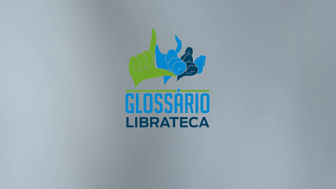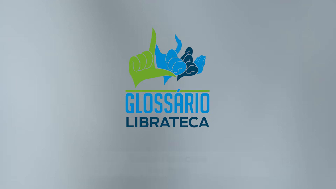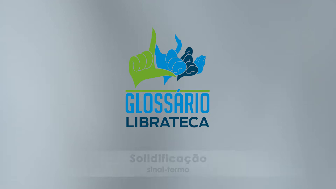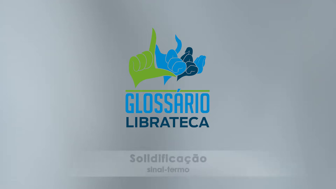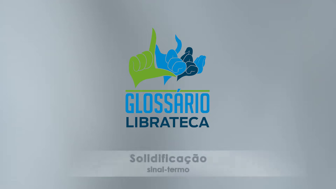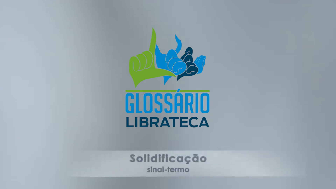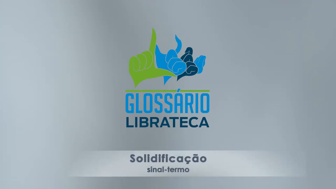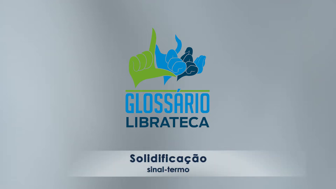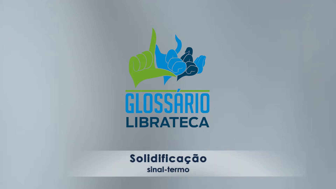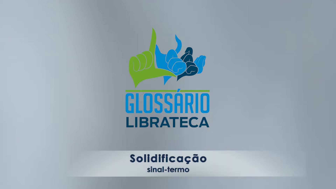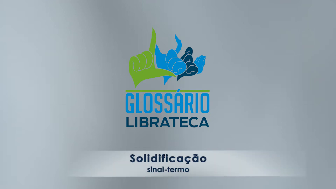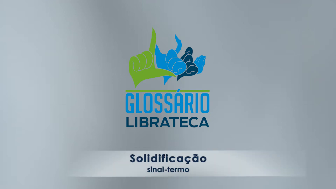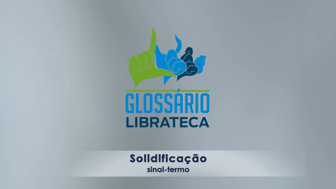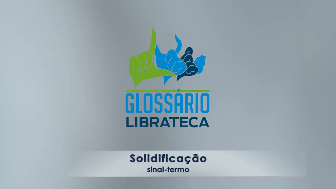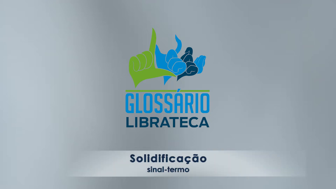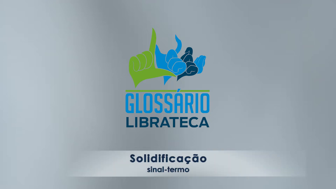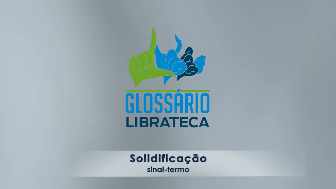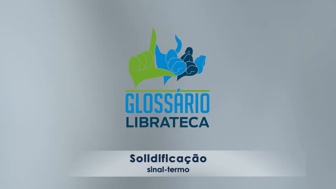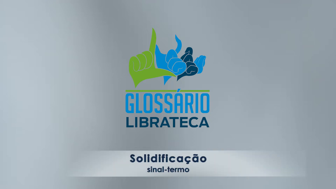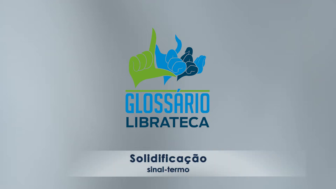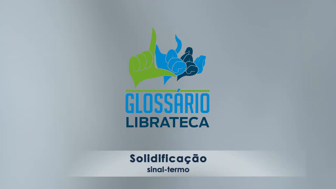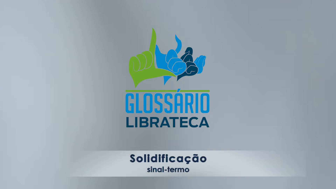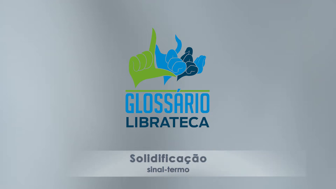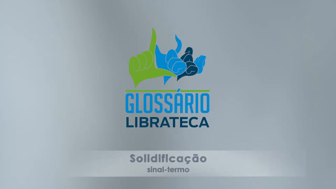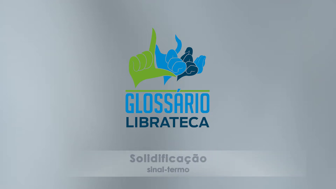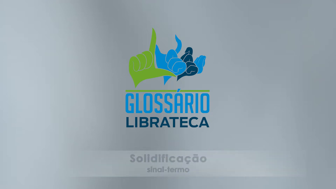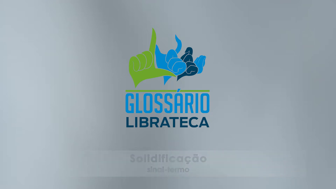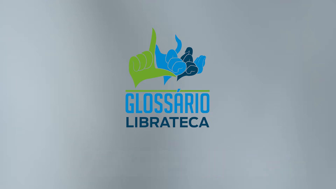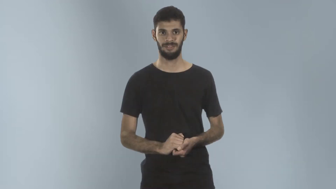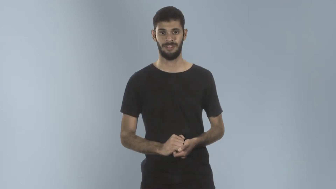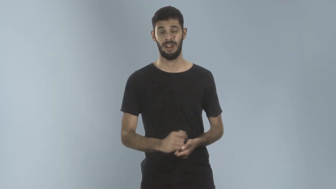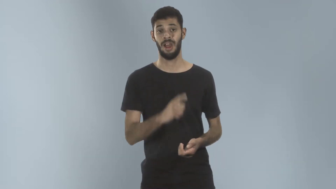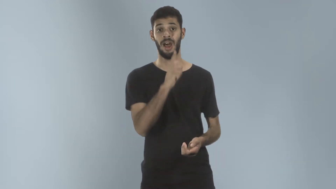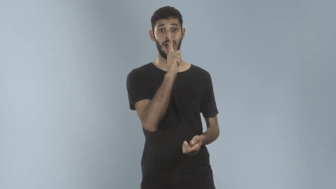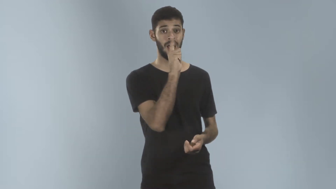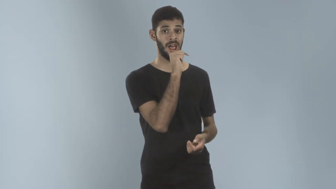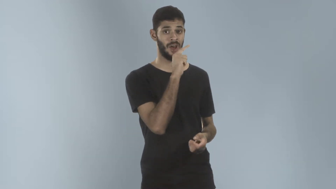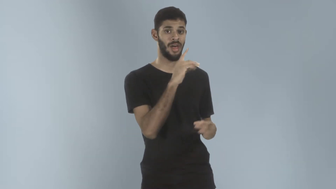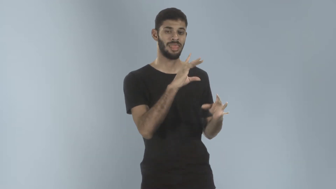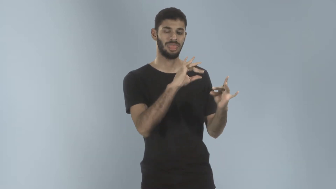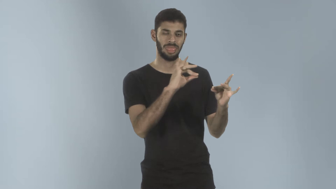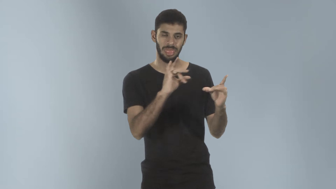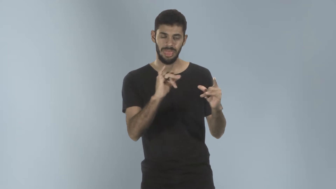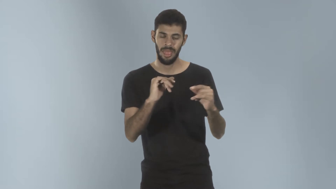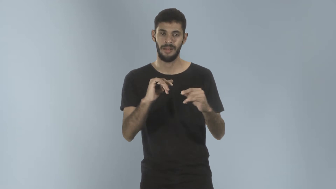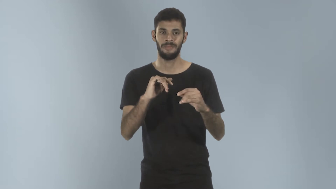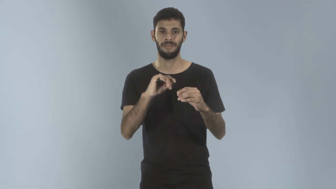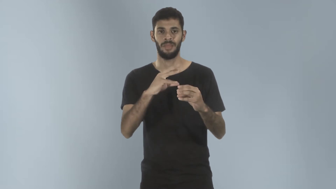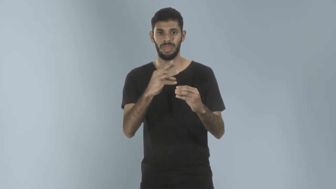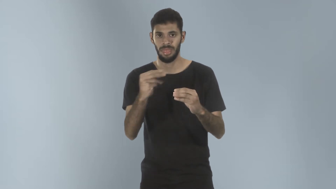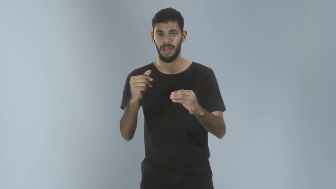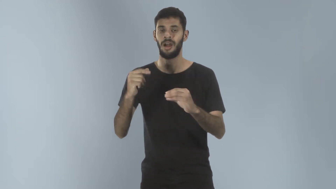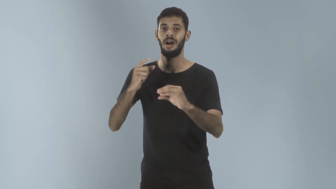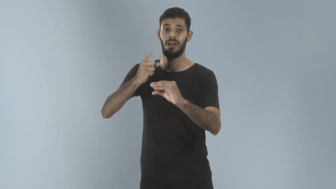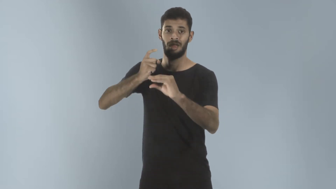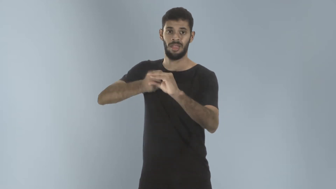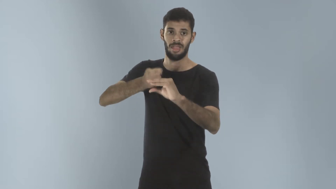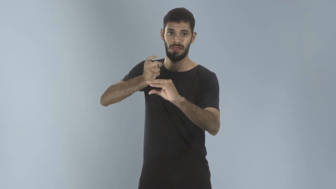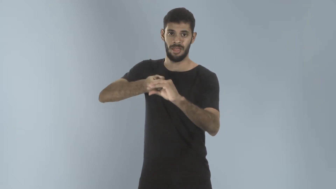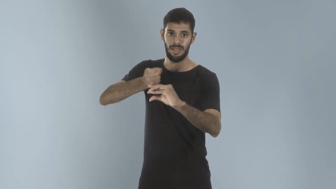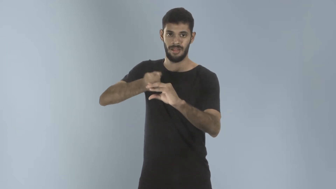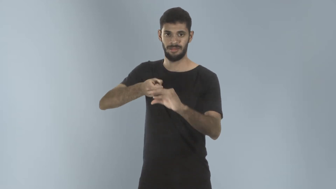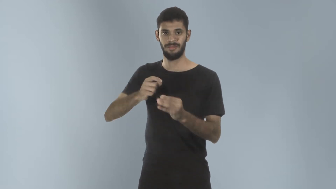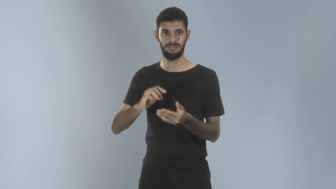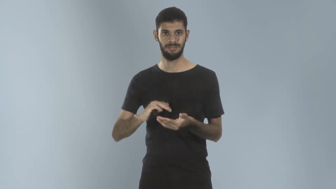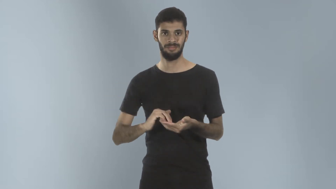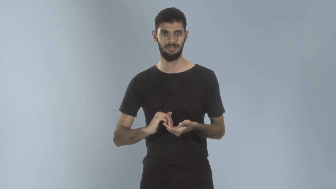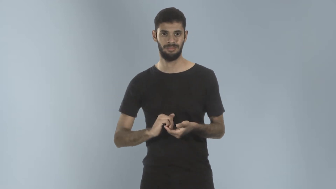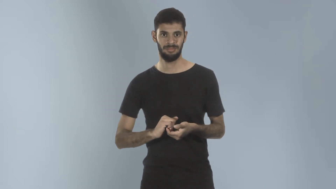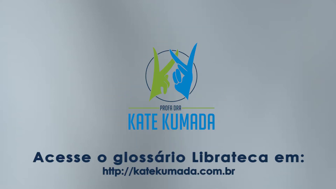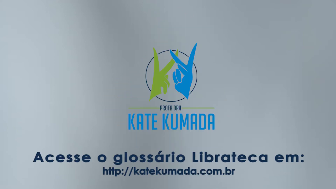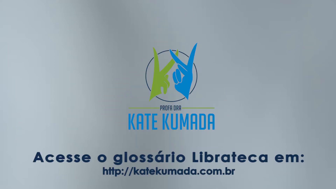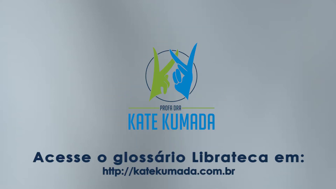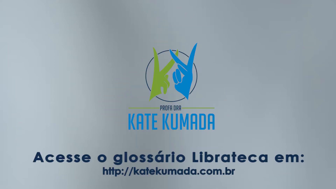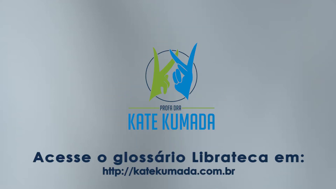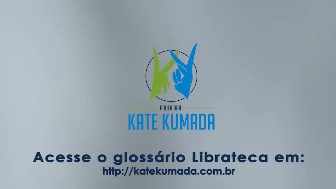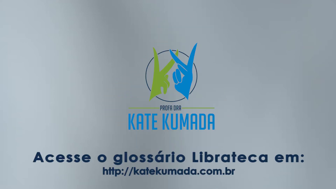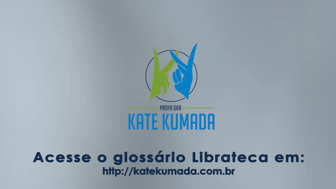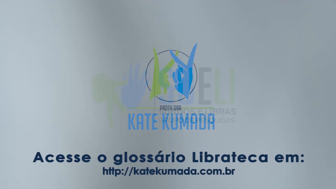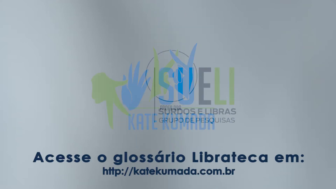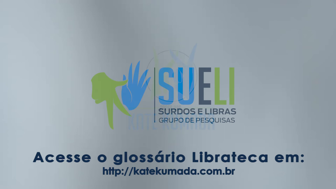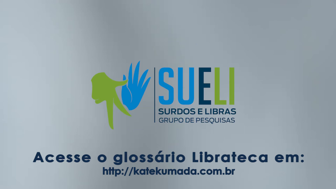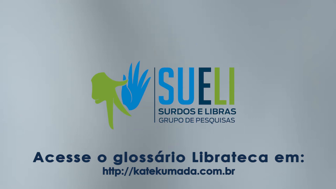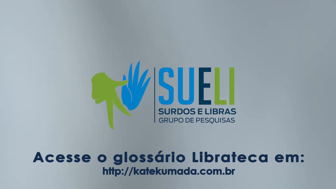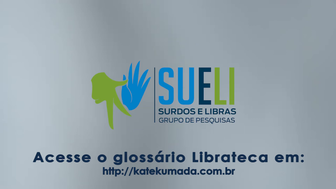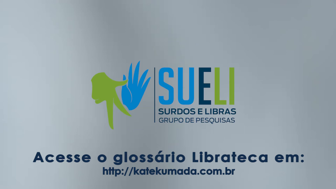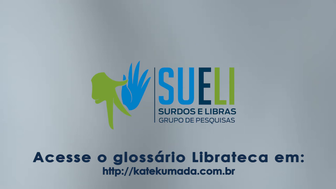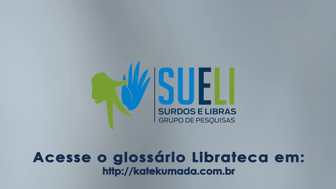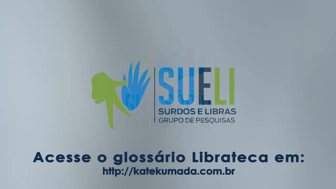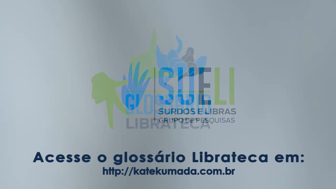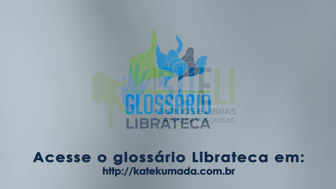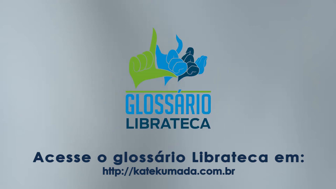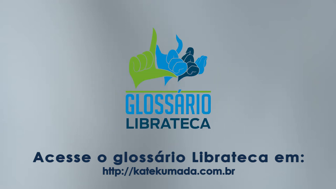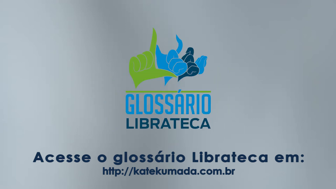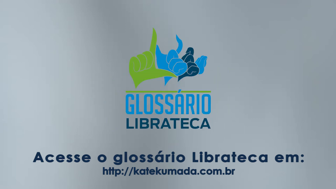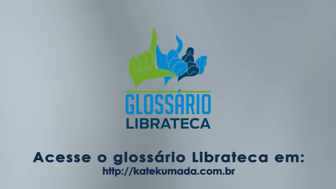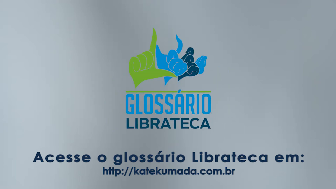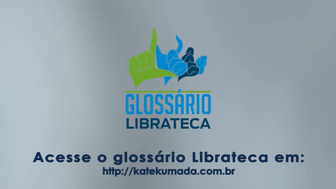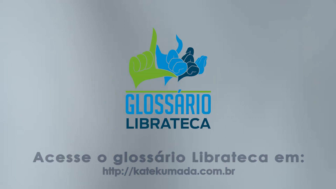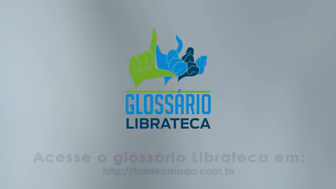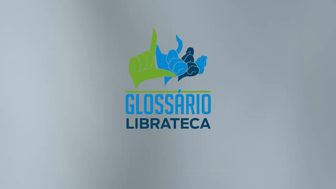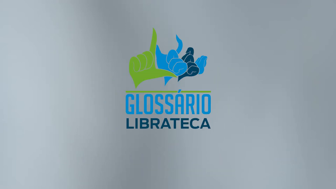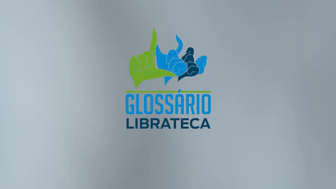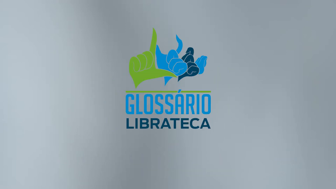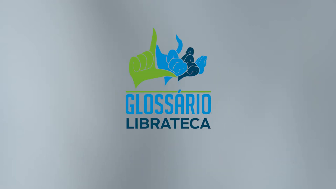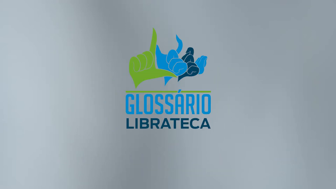Solidificação